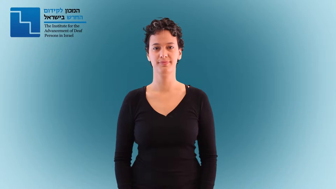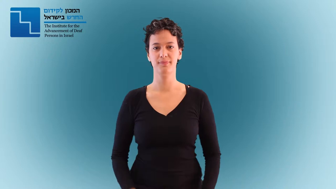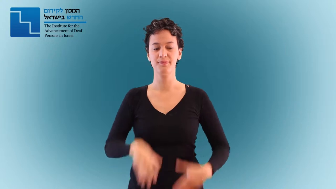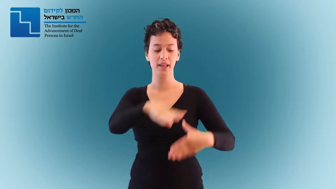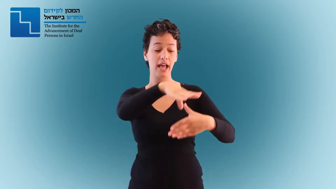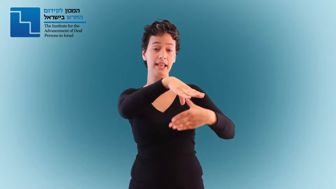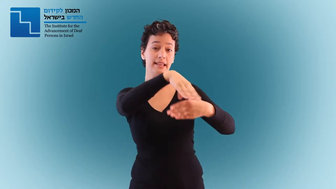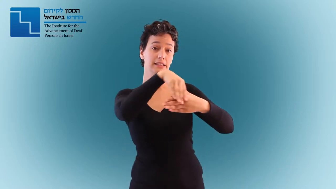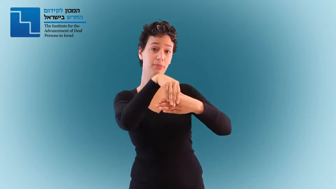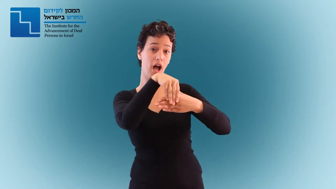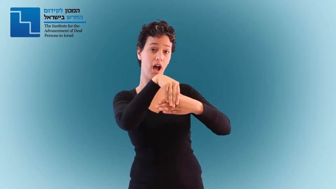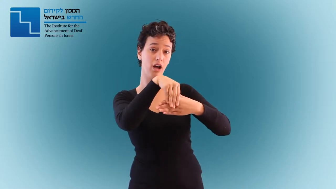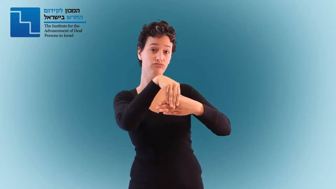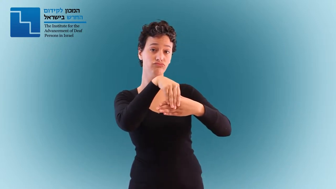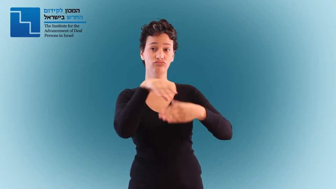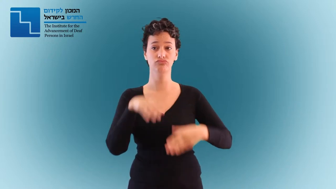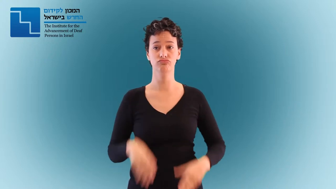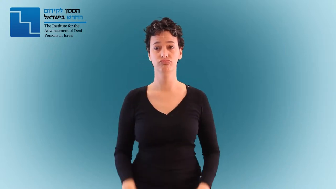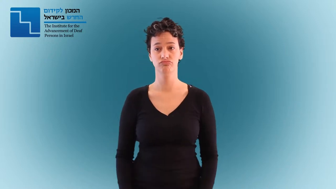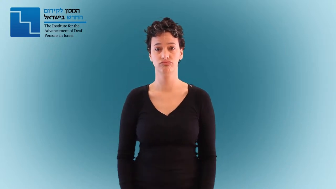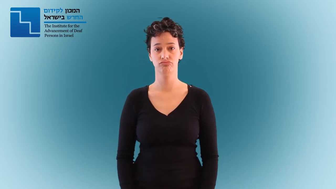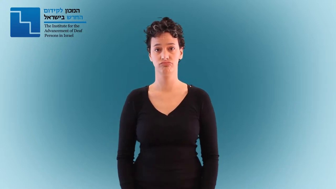נספח